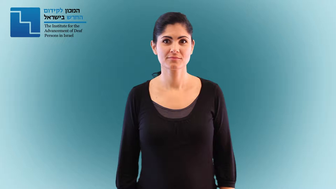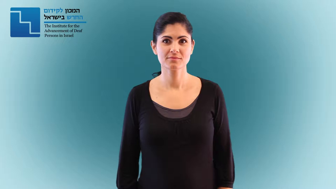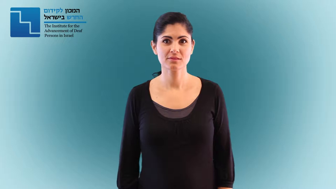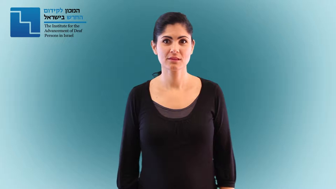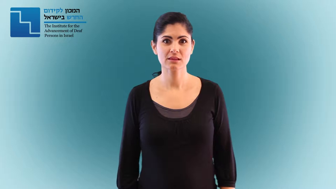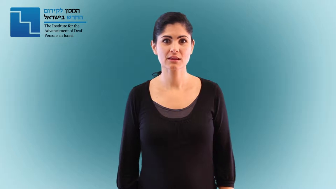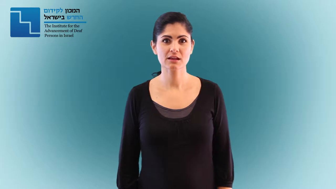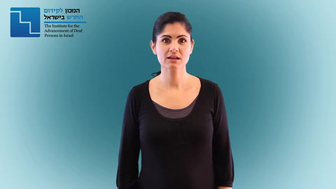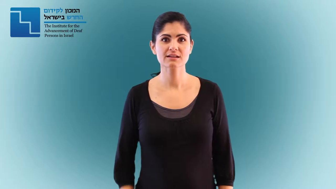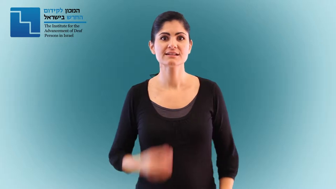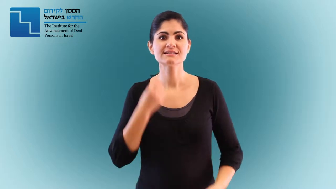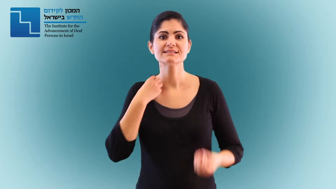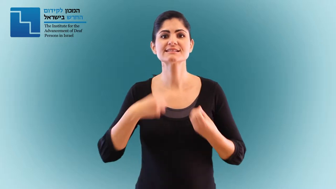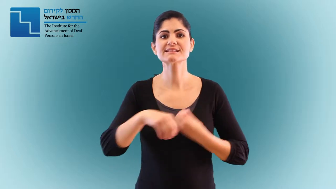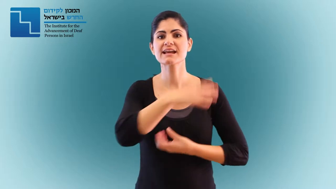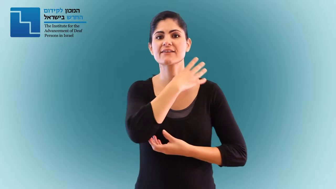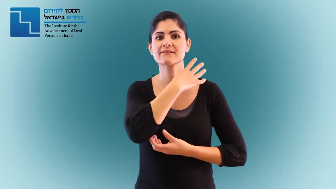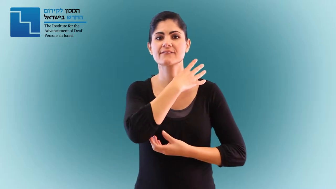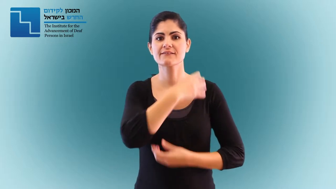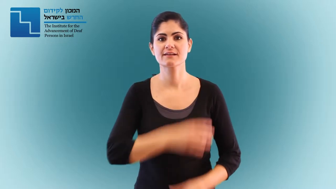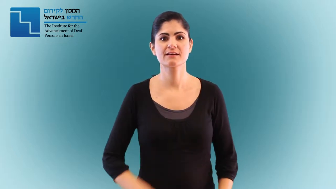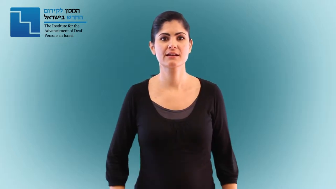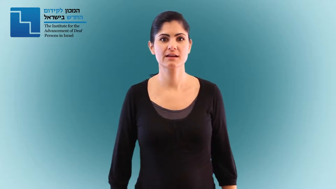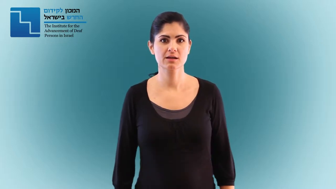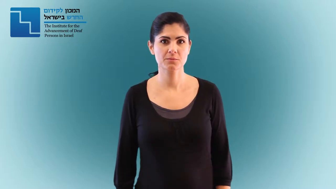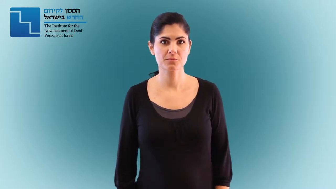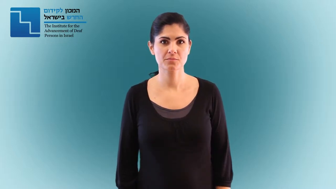צעיף